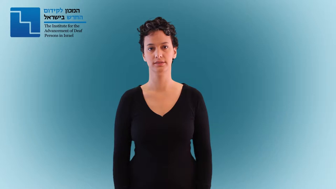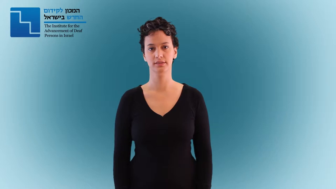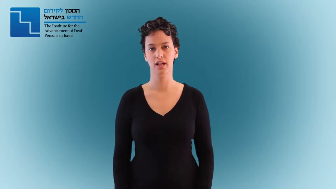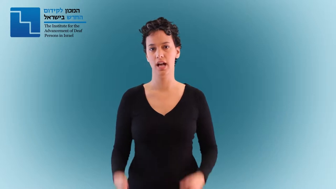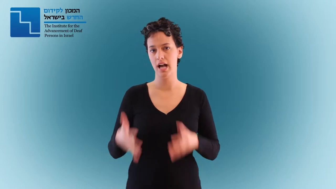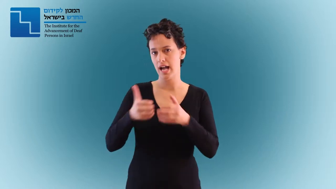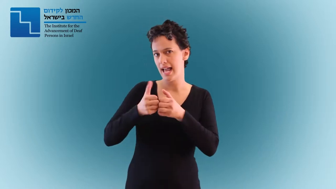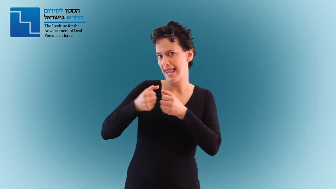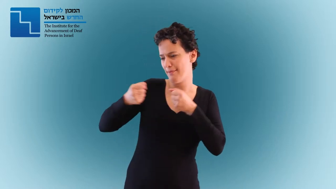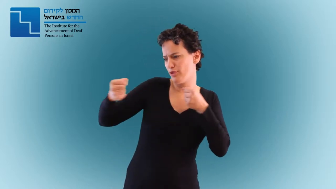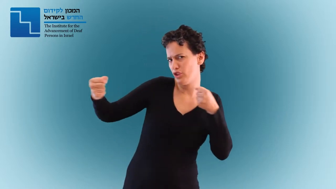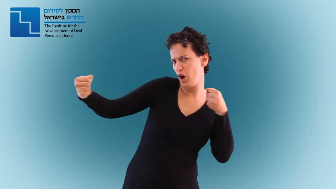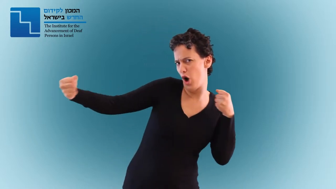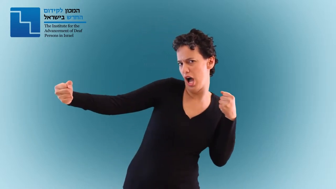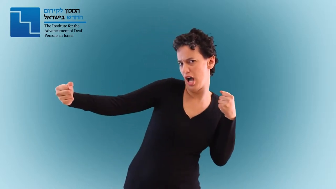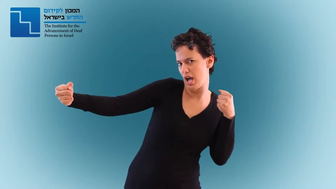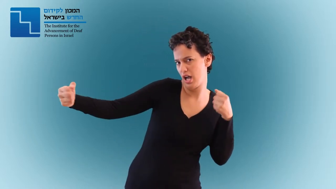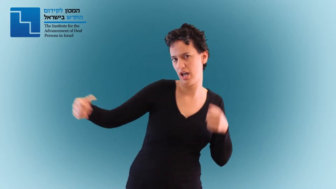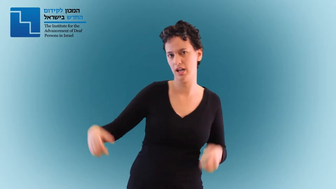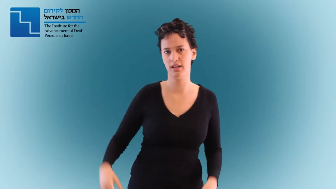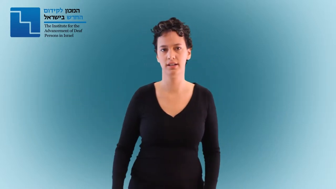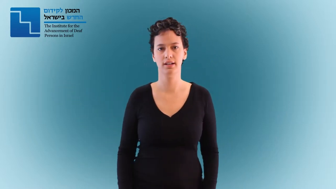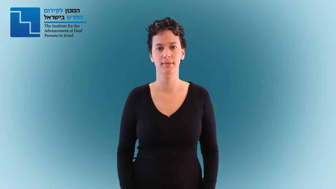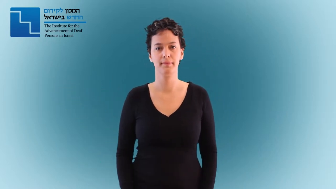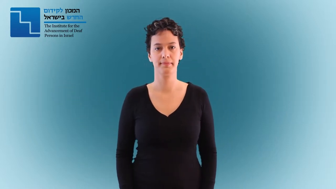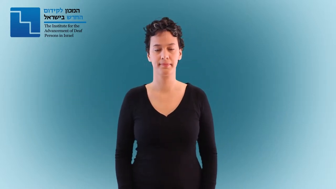למתוח